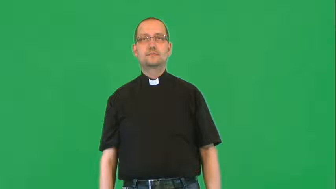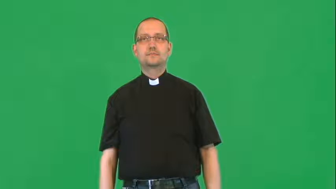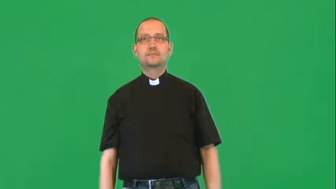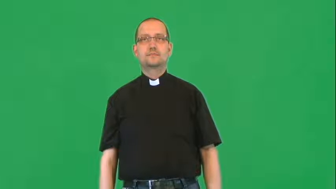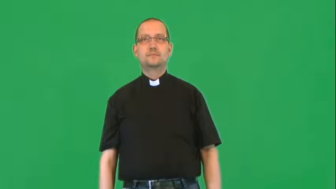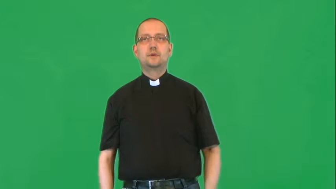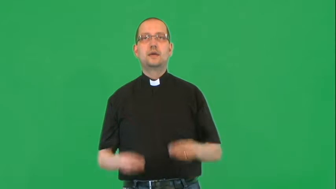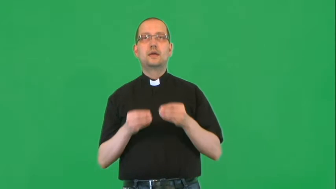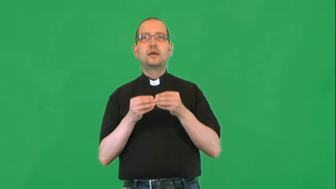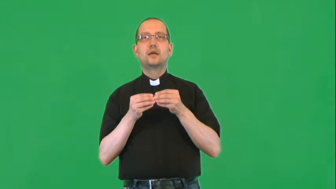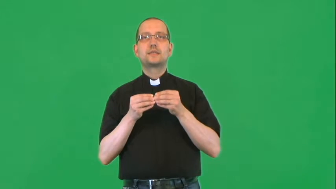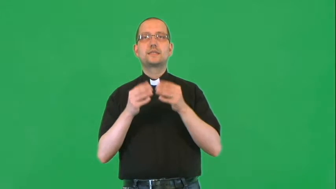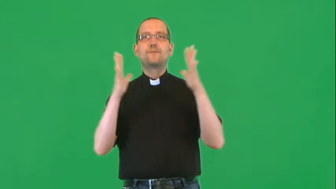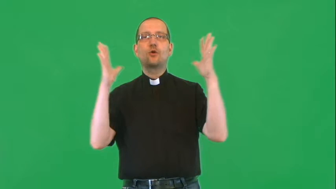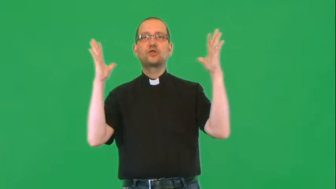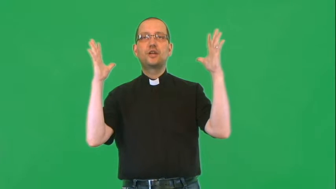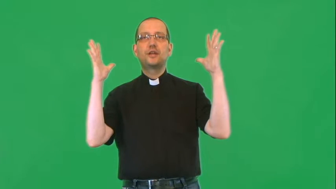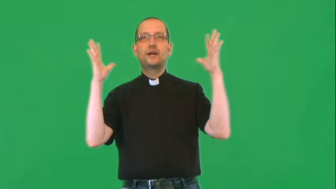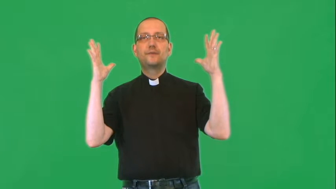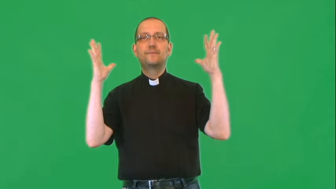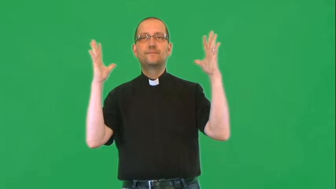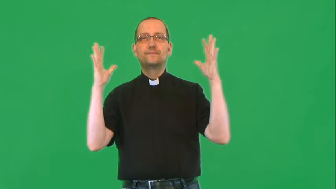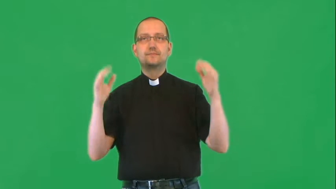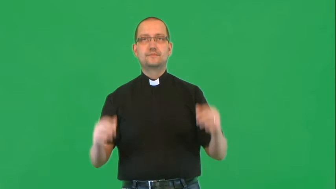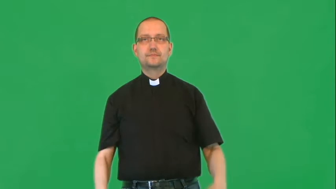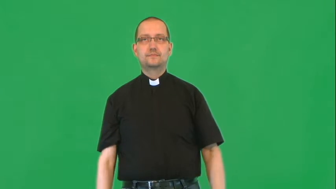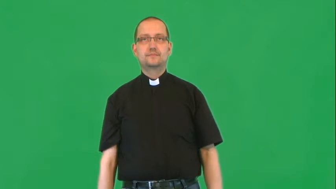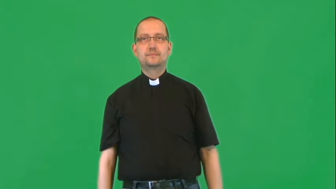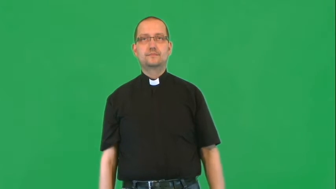stworzenie